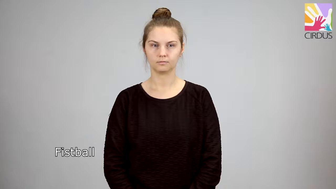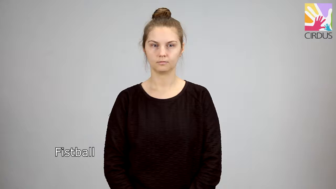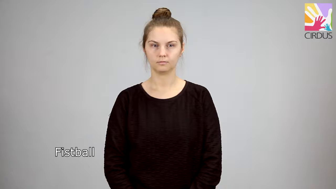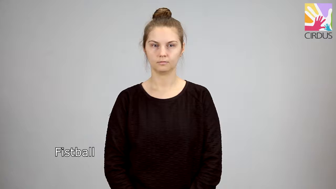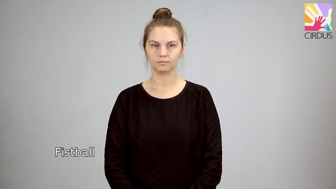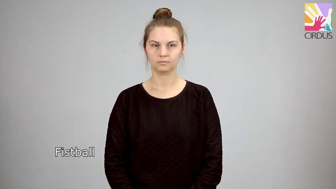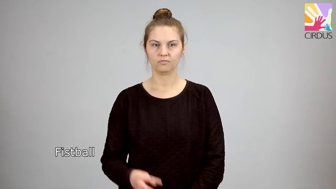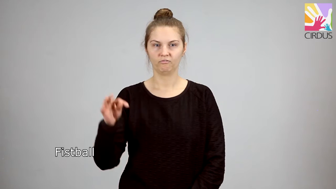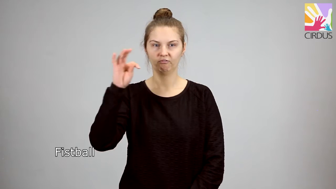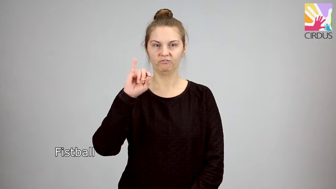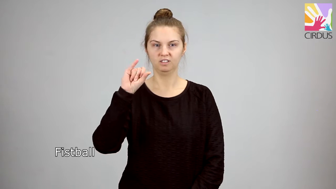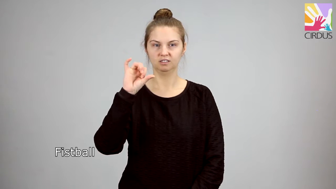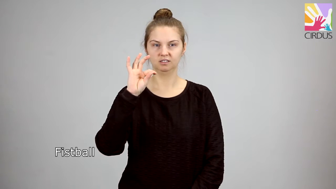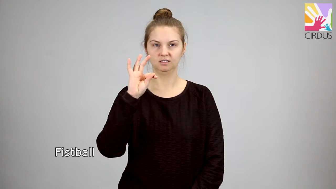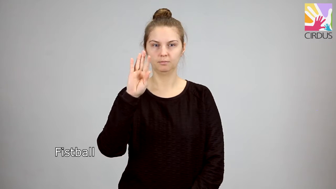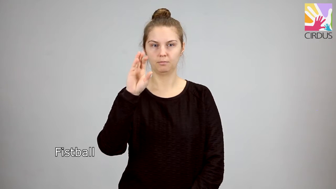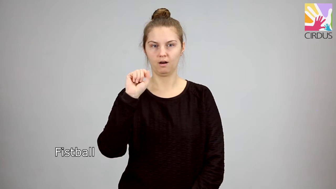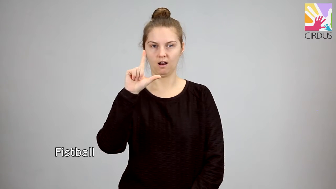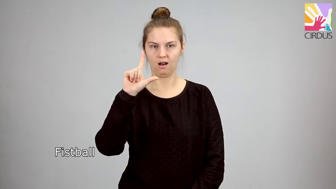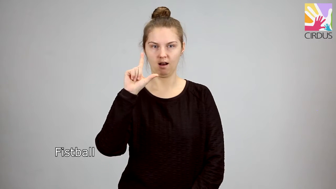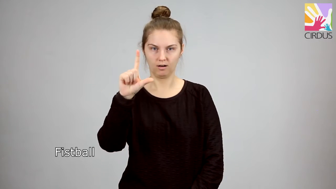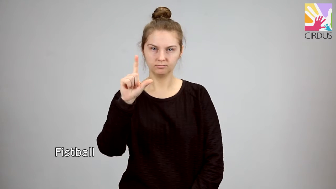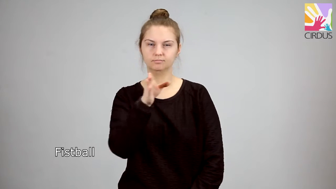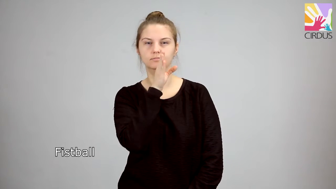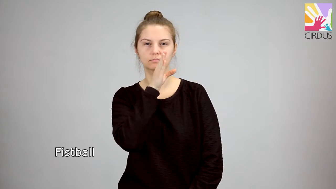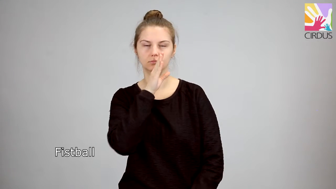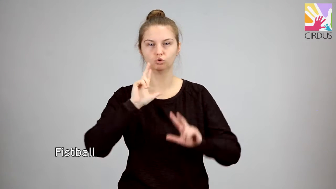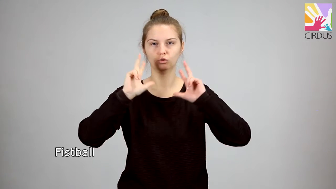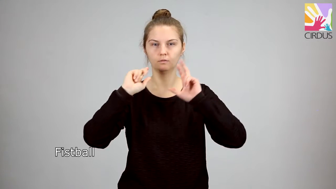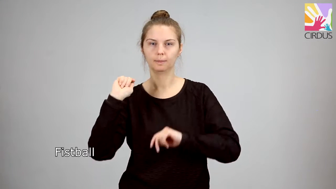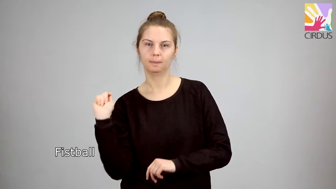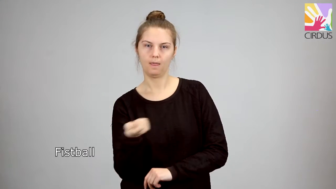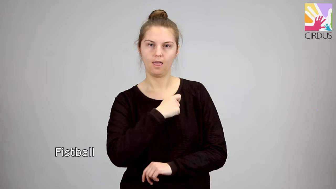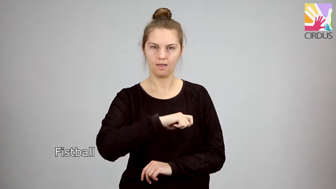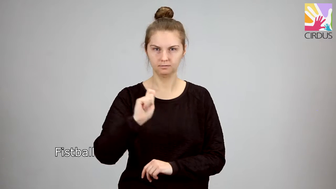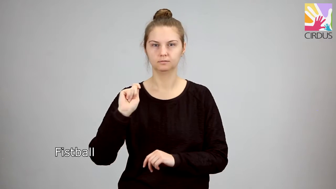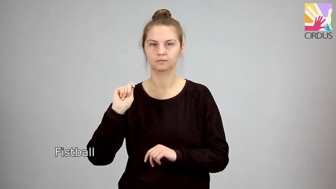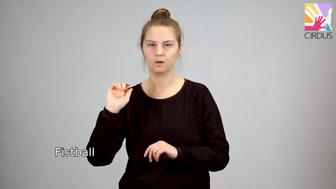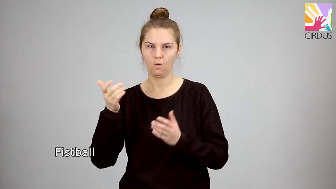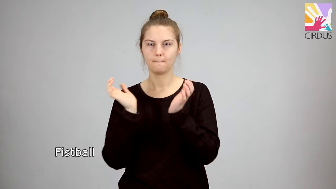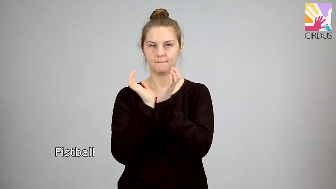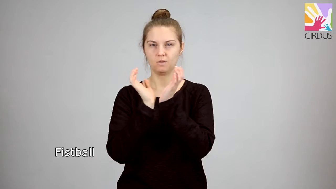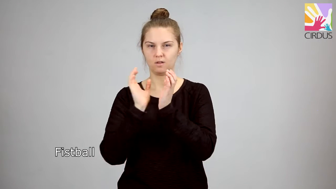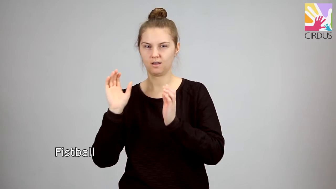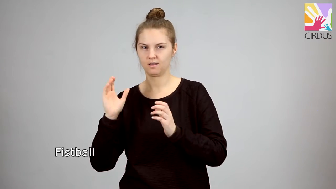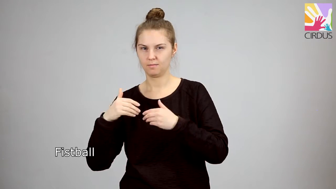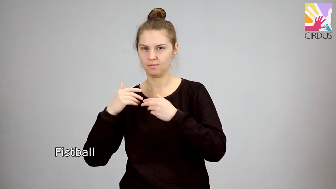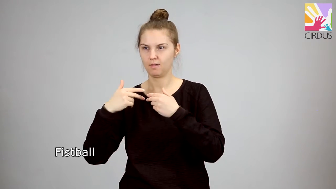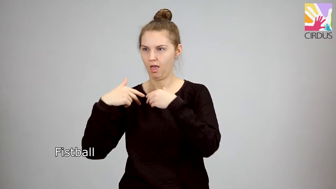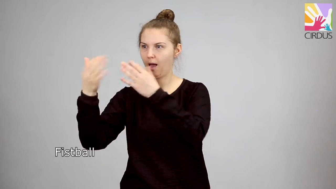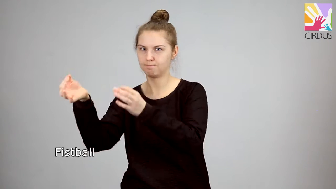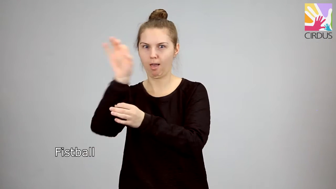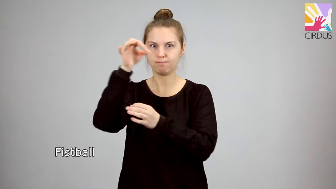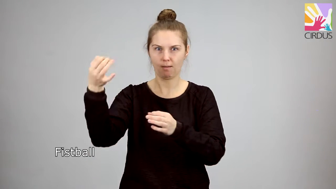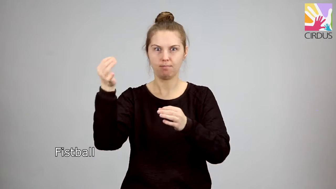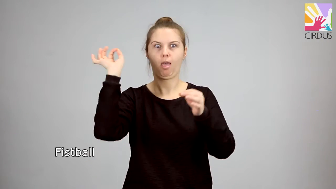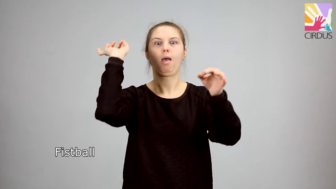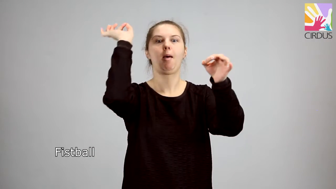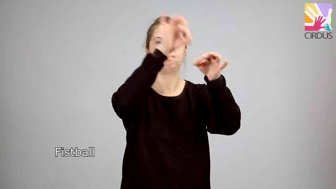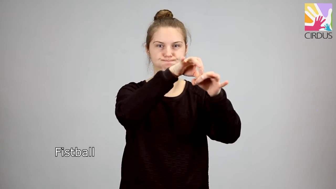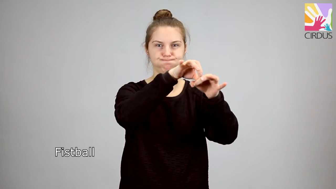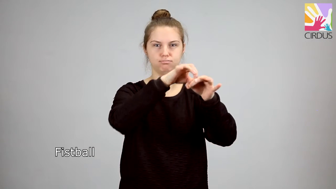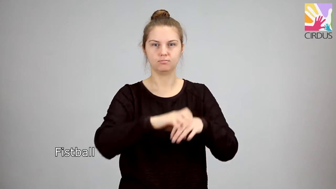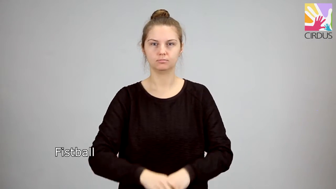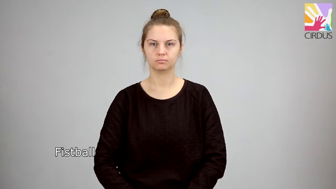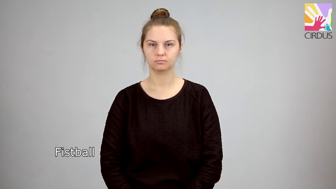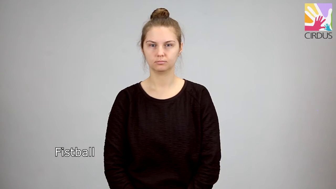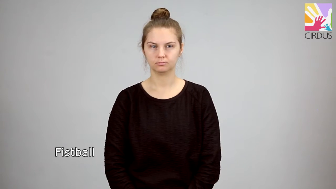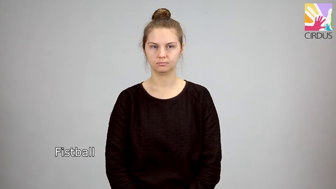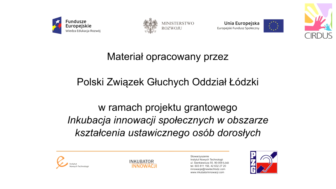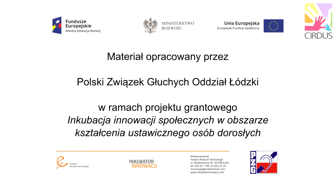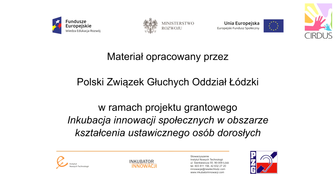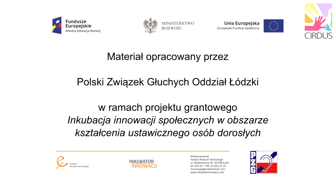Fistball